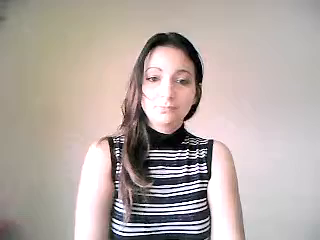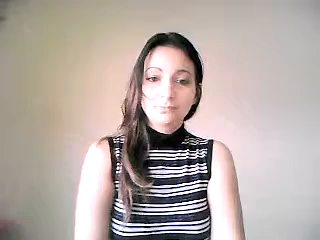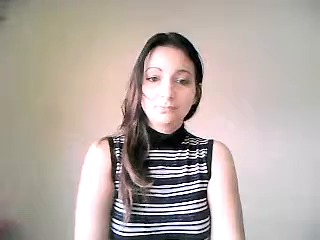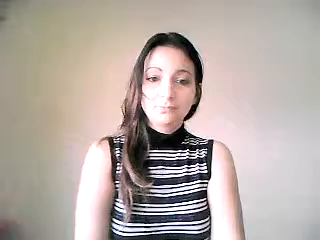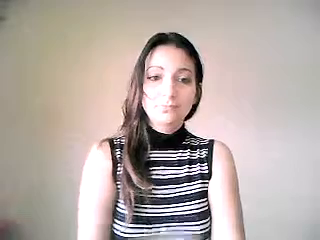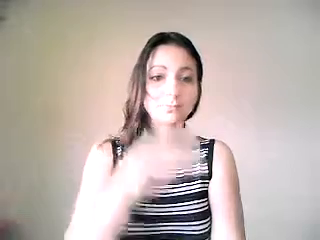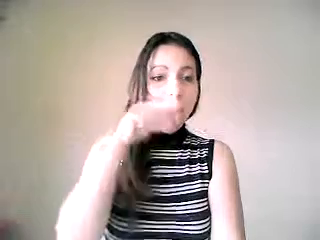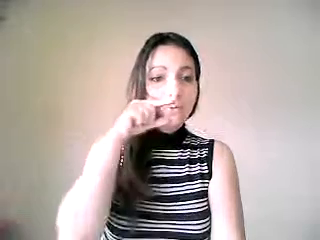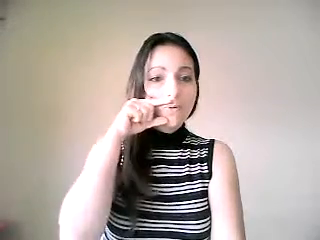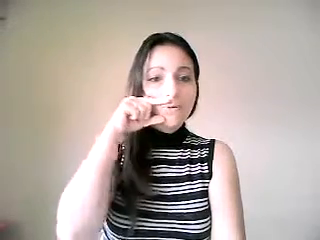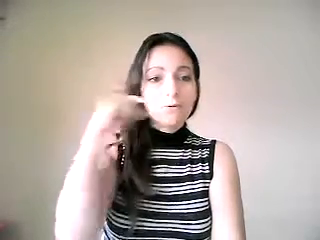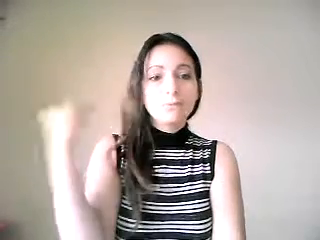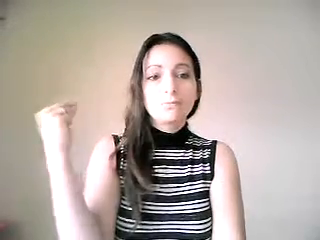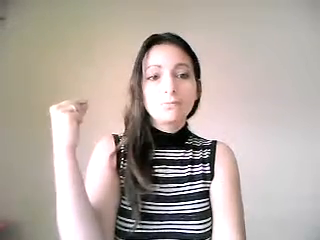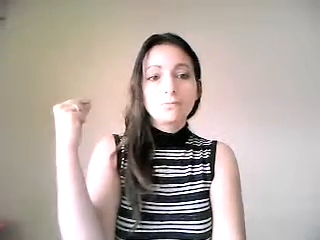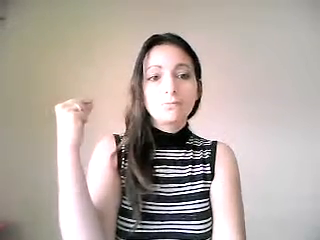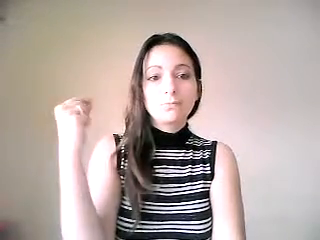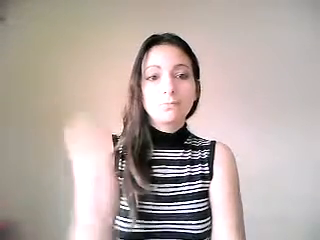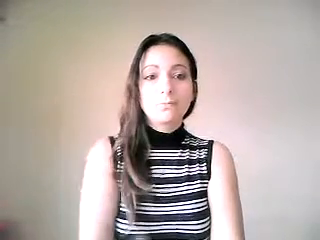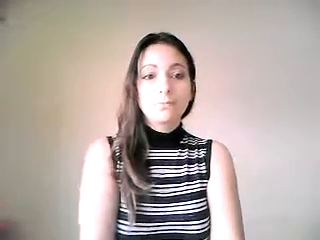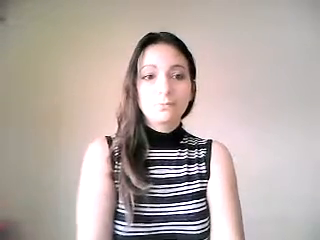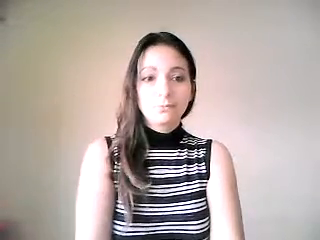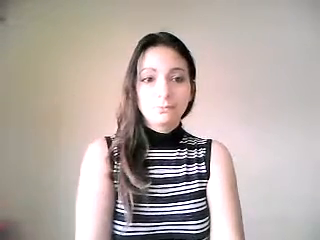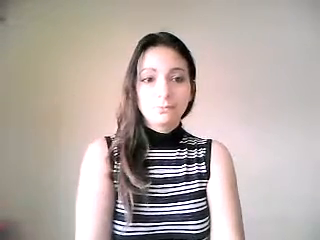Homme